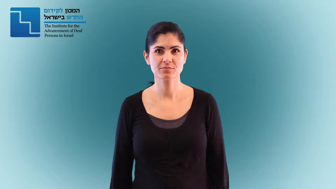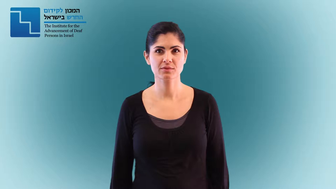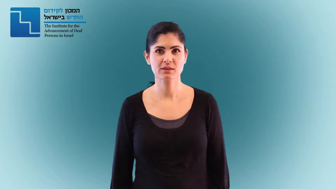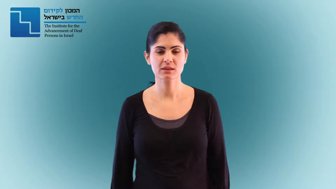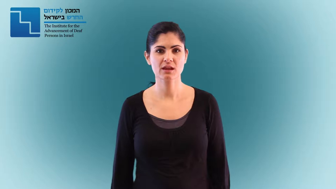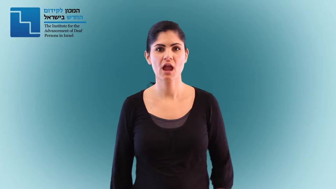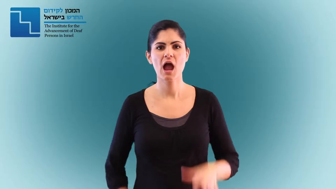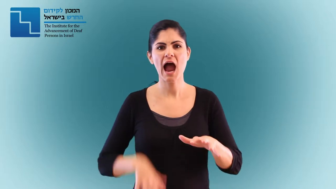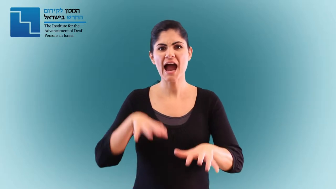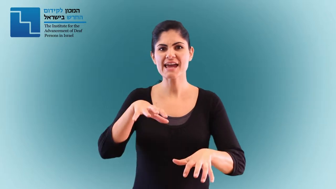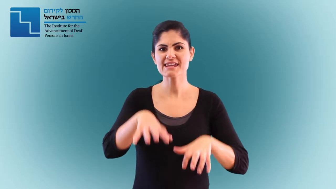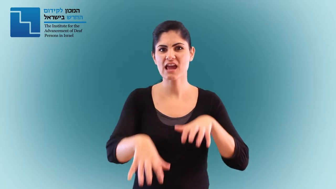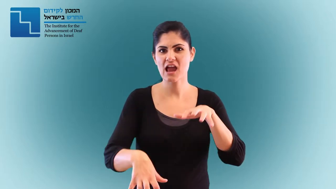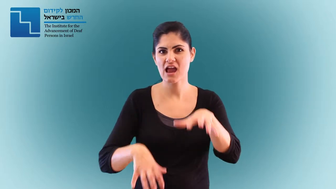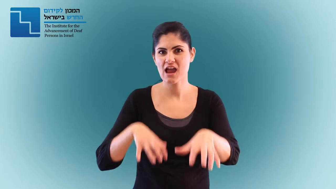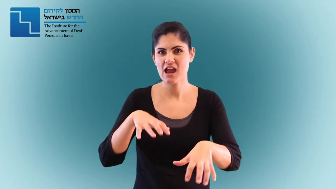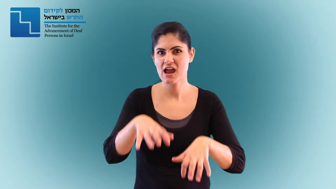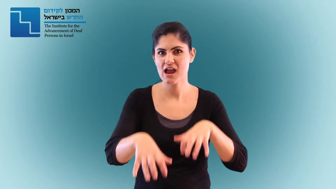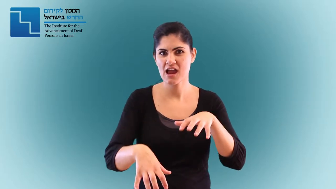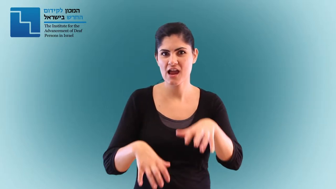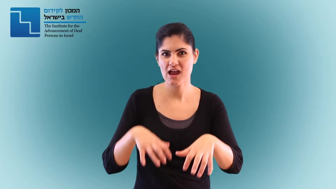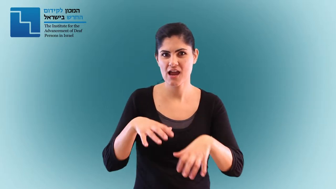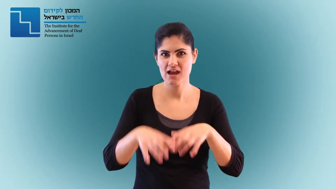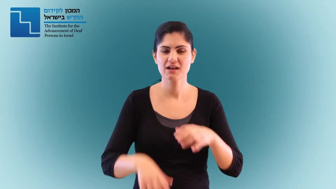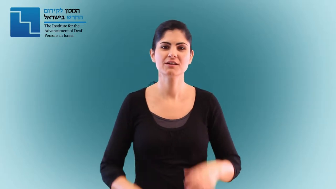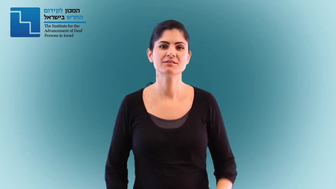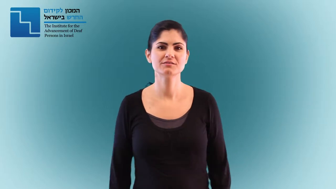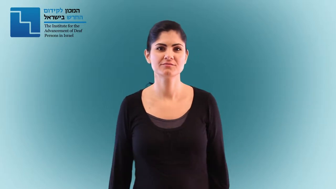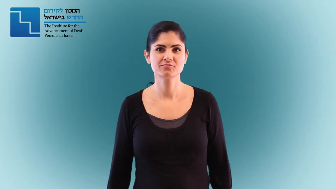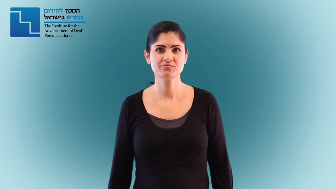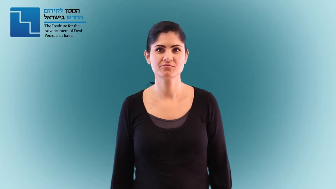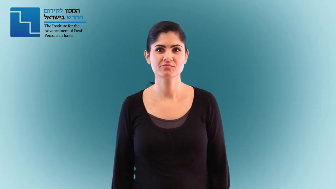אריה